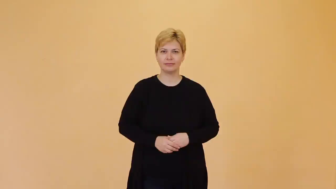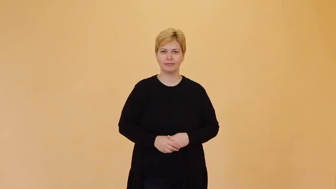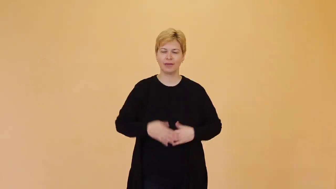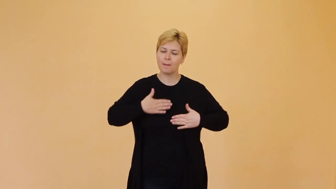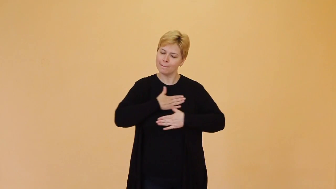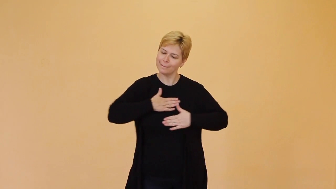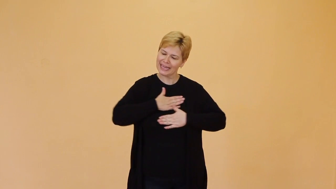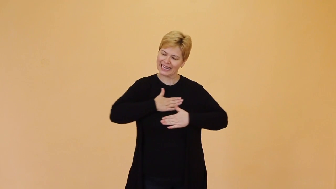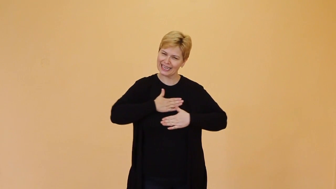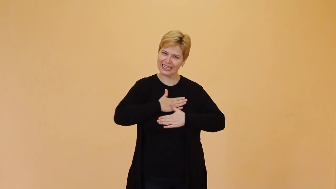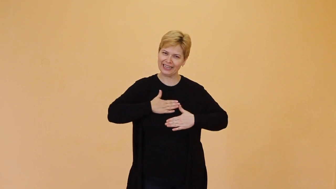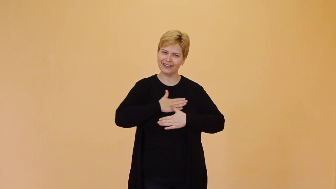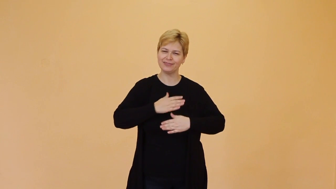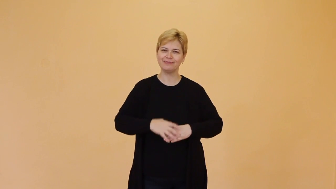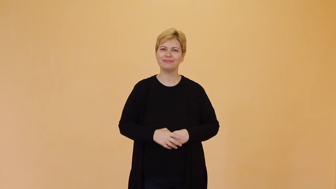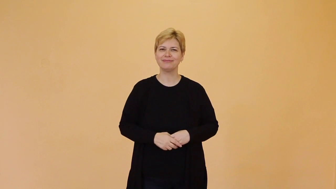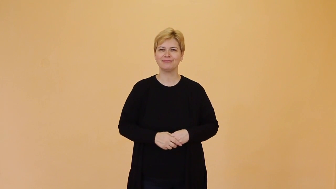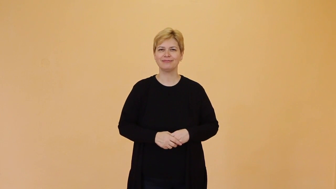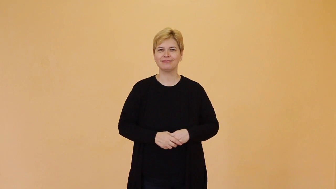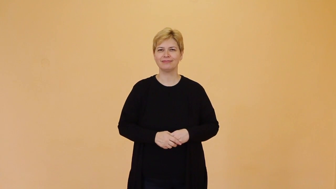milý